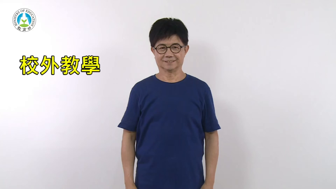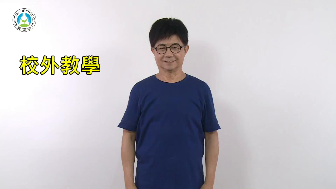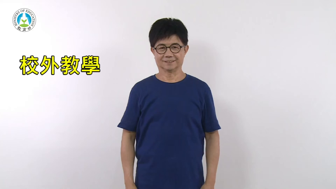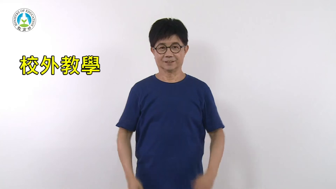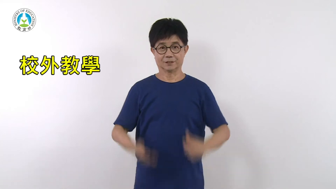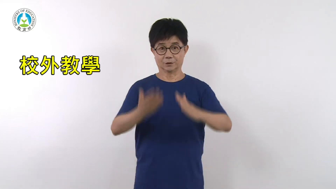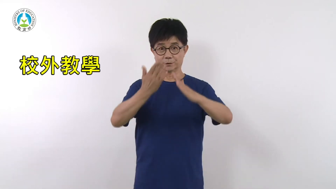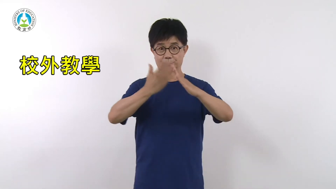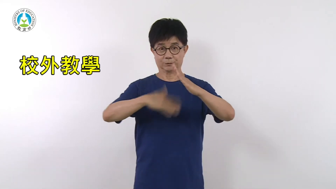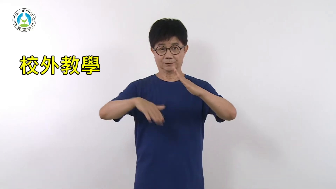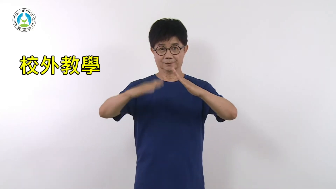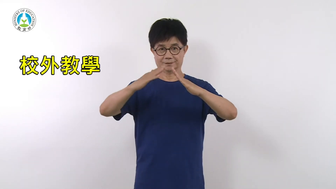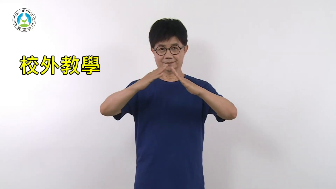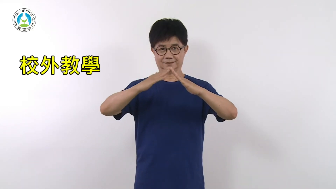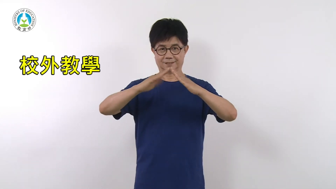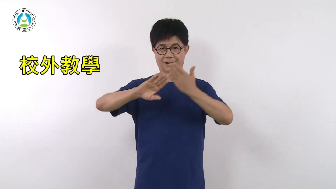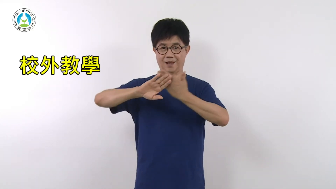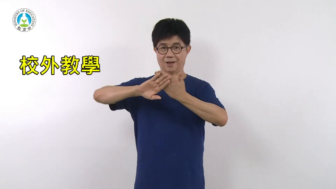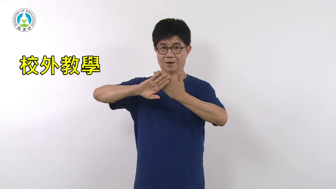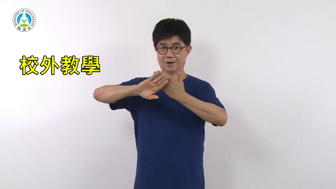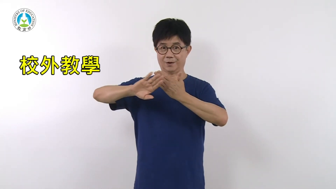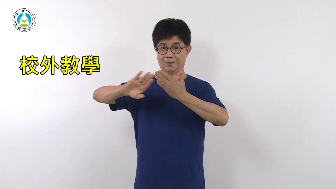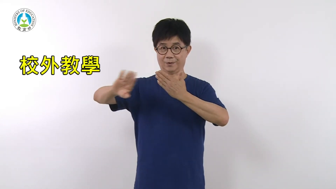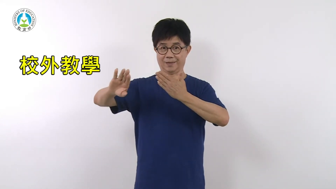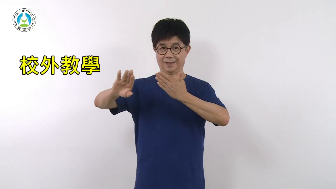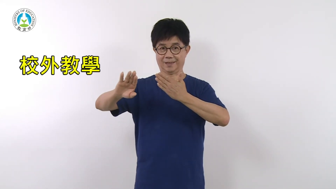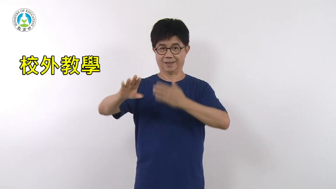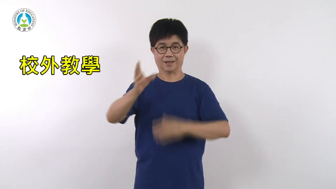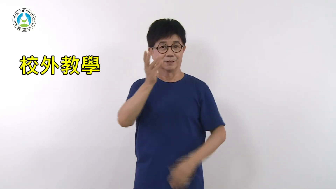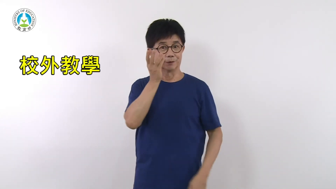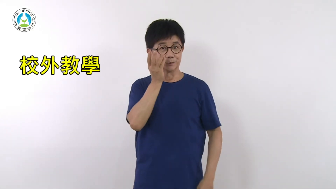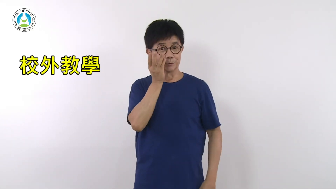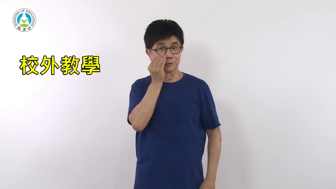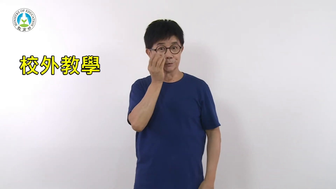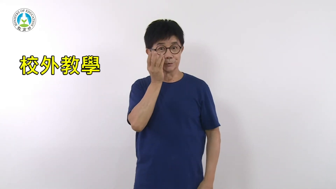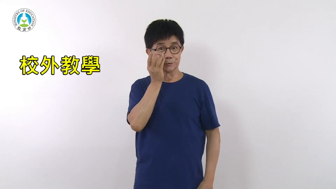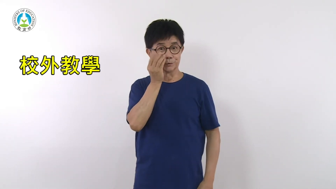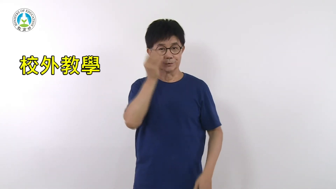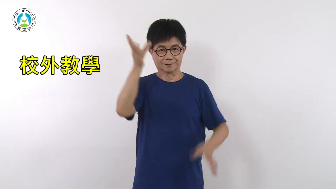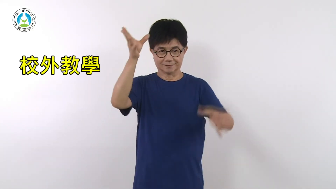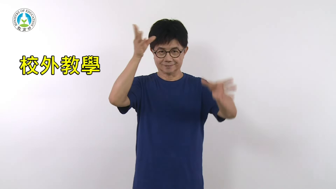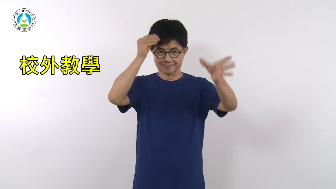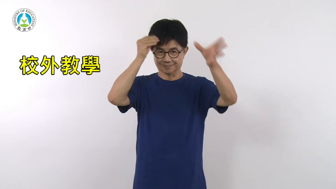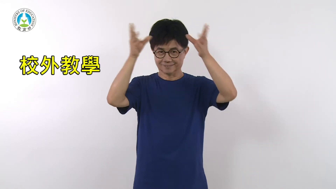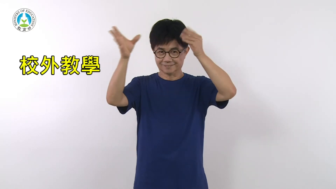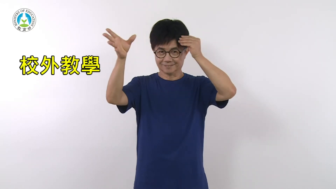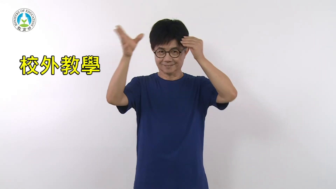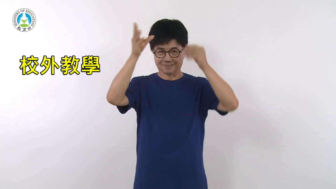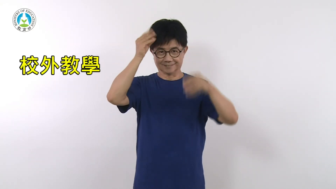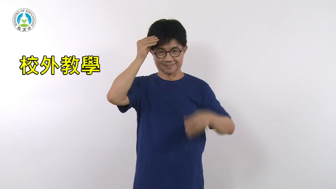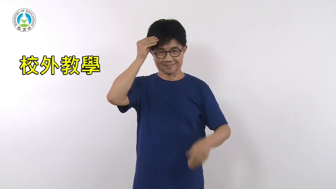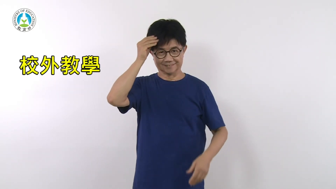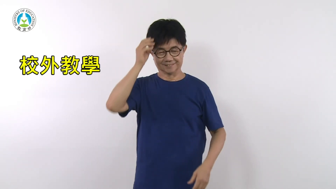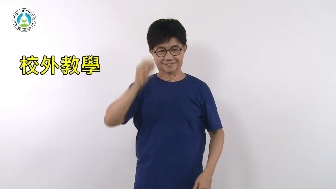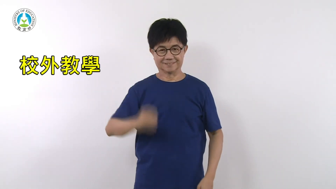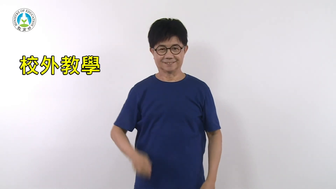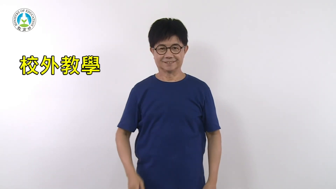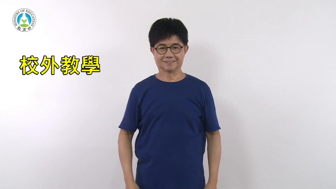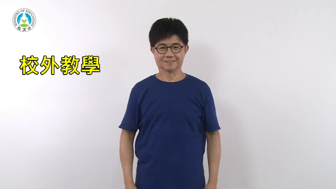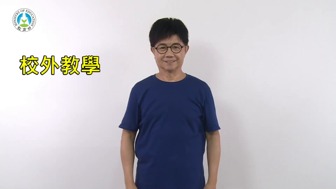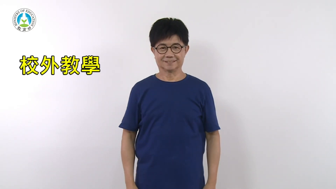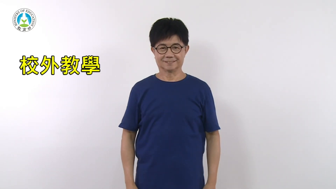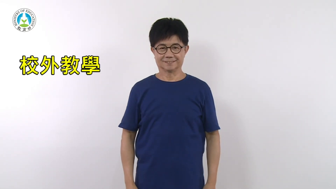校外教學